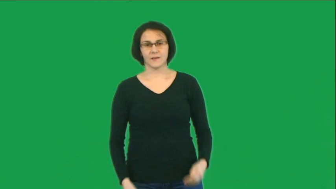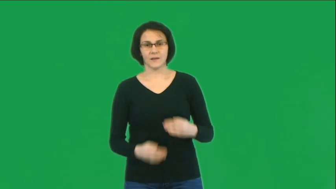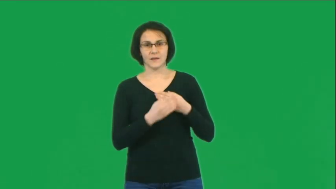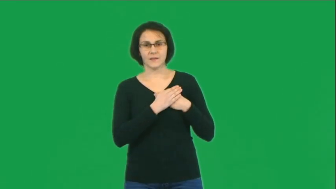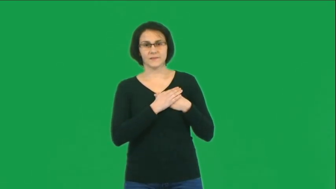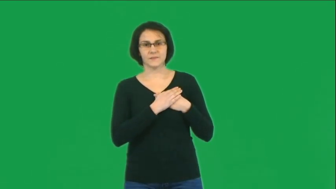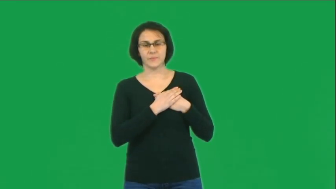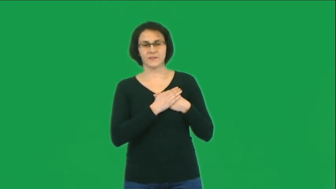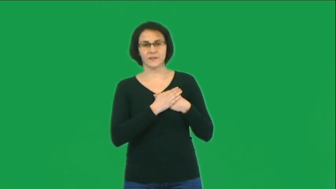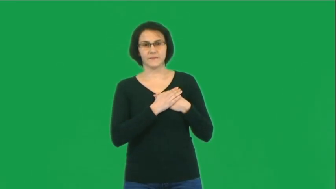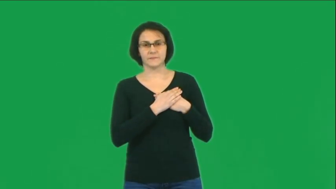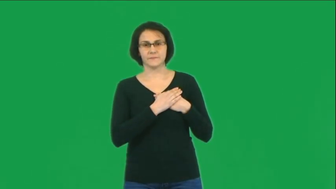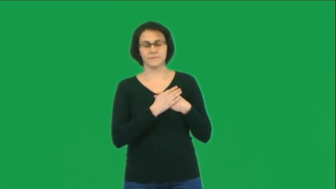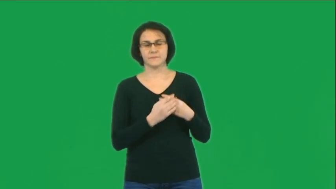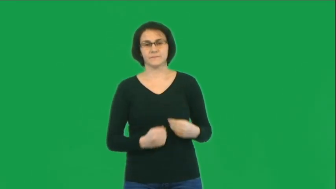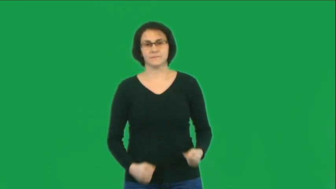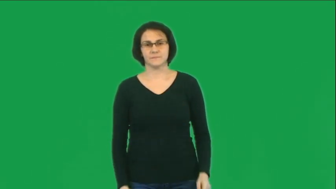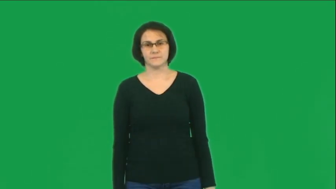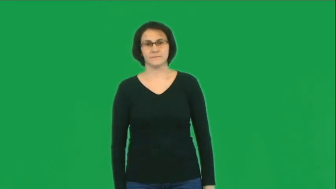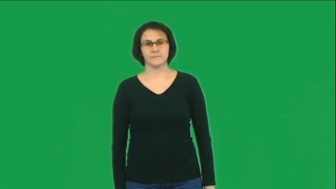sympatia